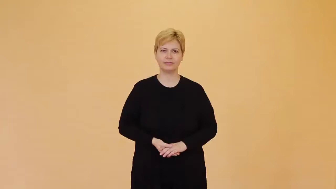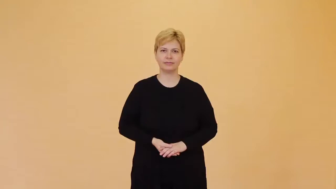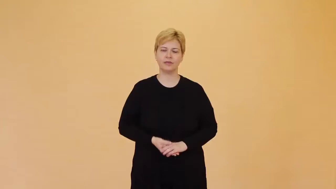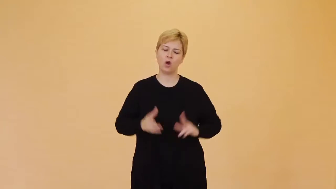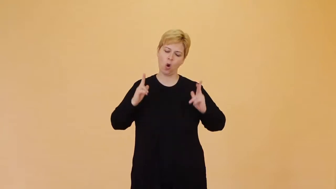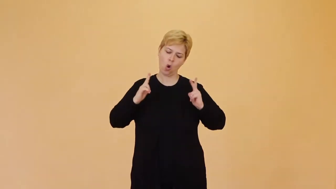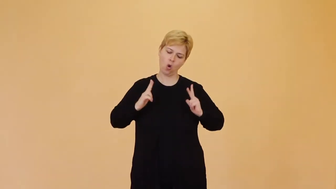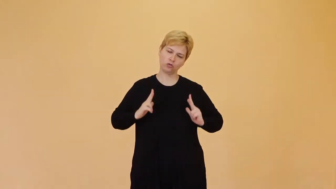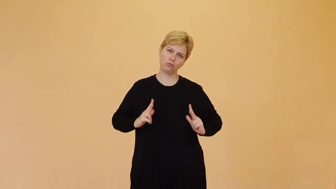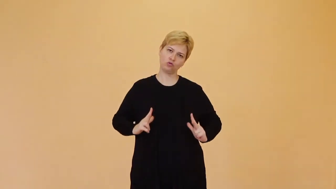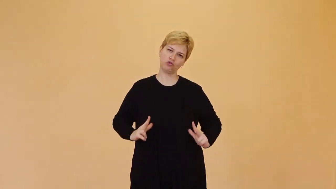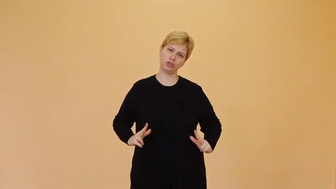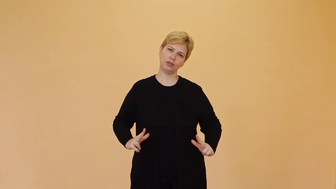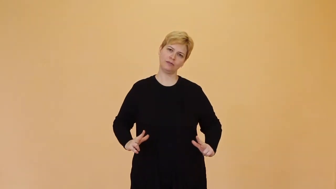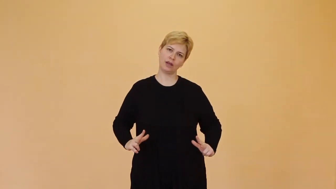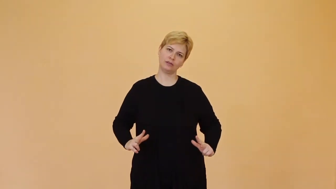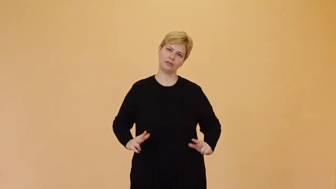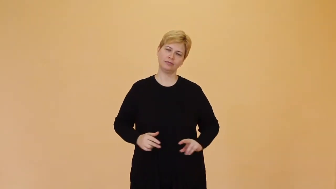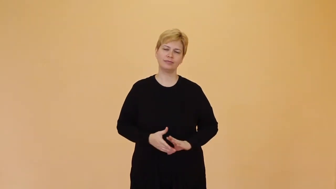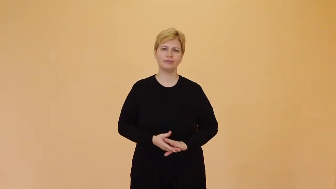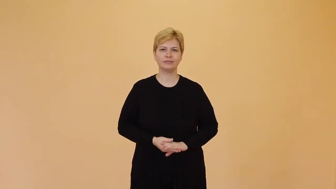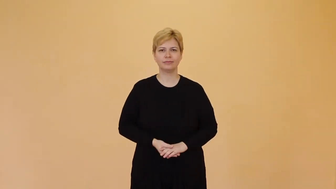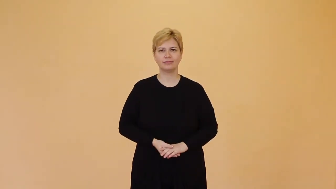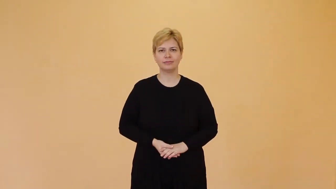odpočívať